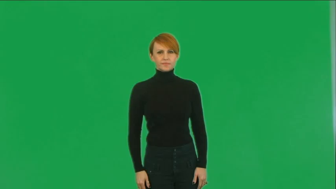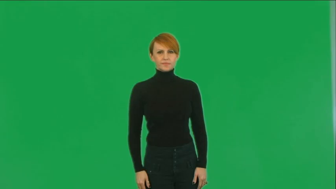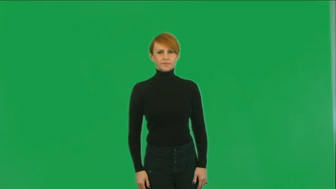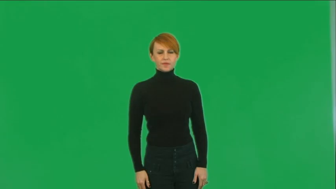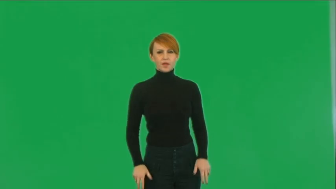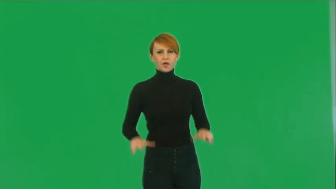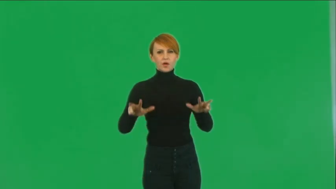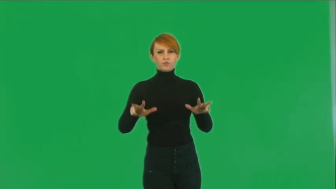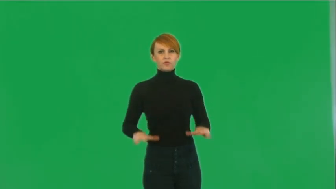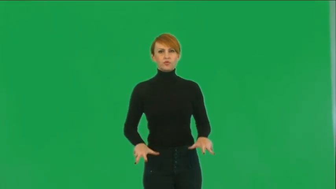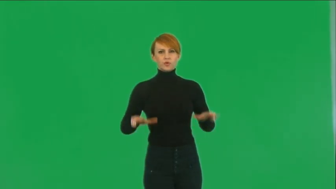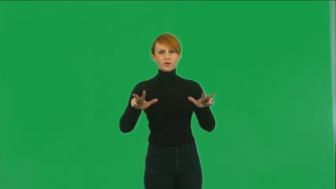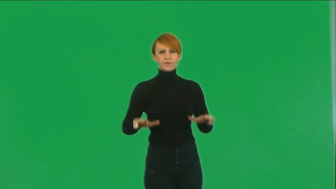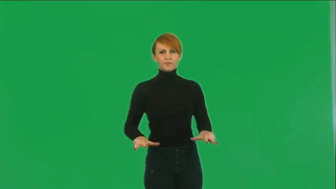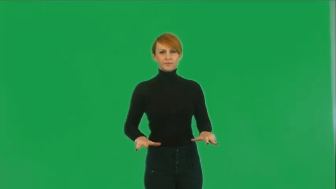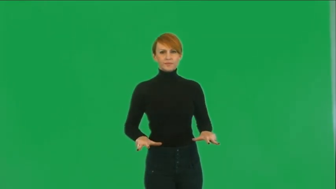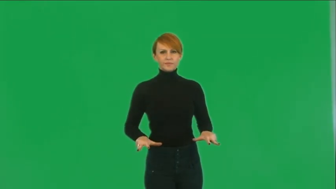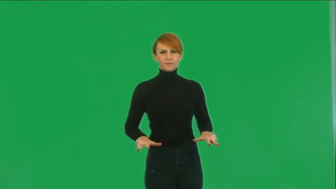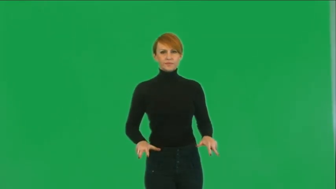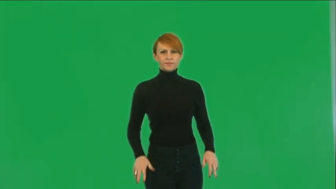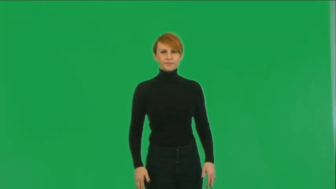wnuk